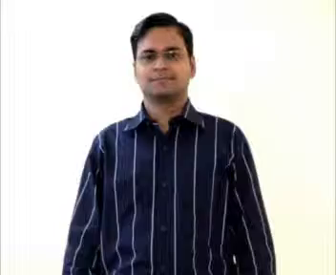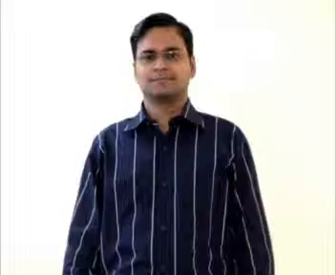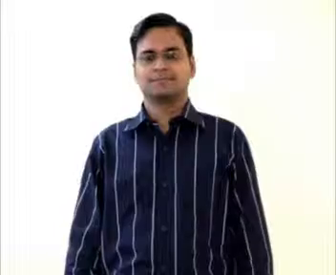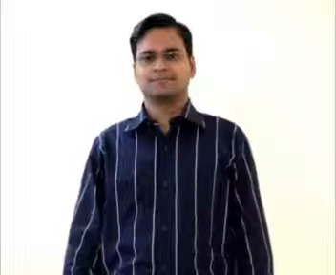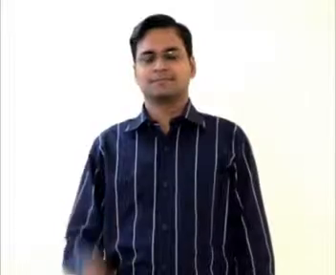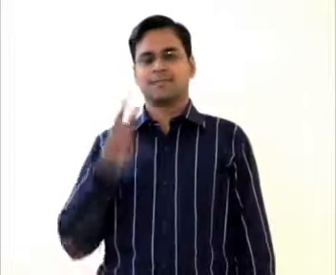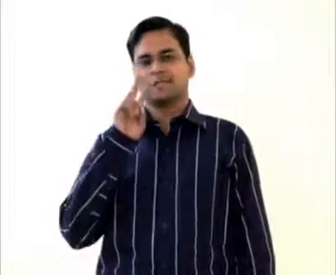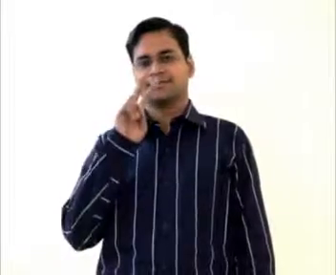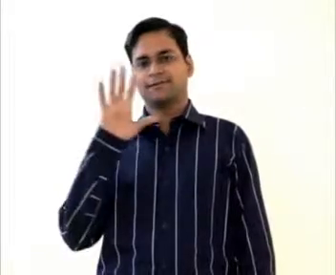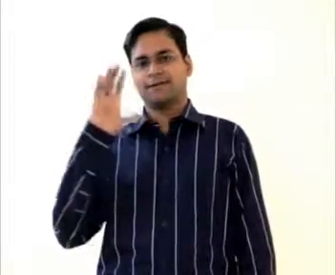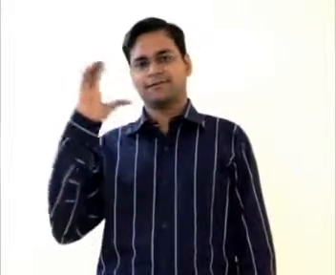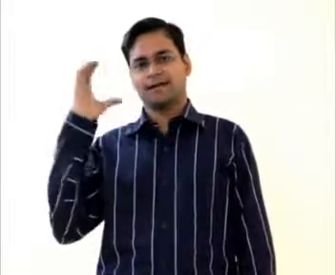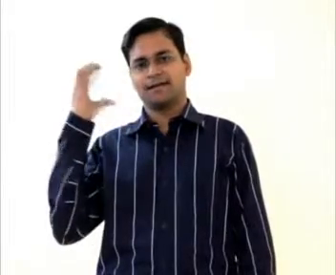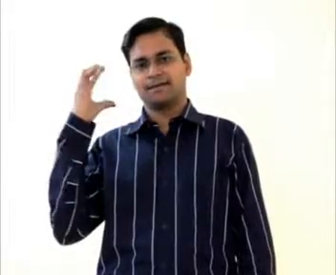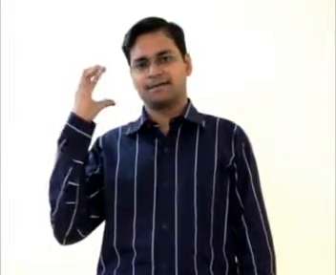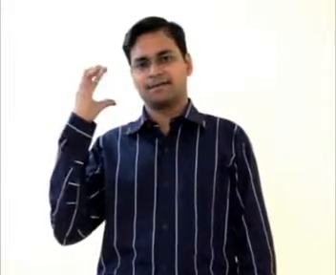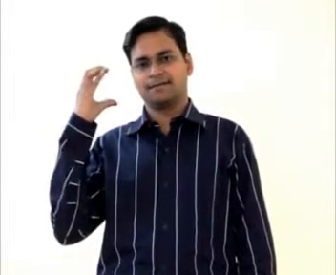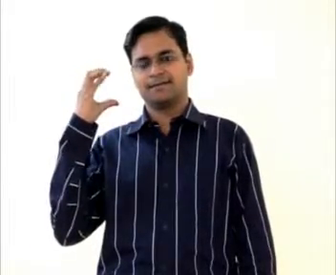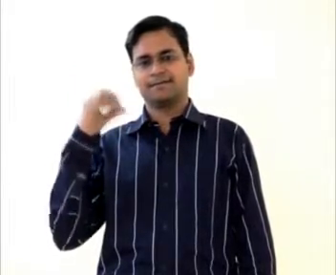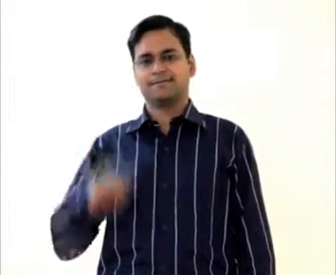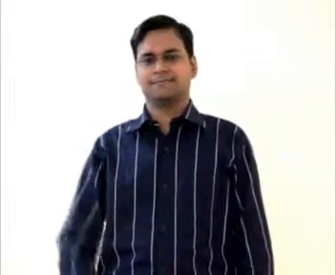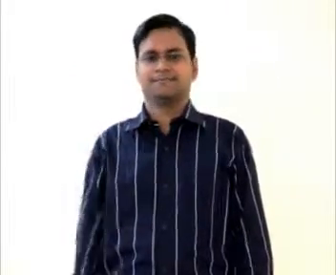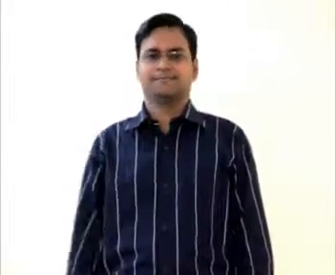ਕ੍ਰਿਸਮਸ